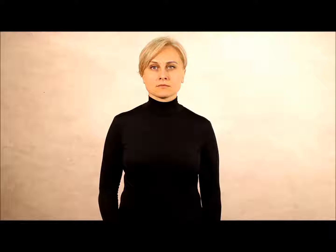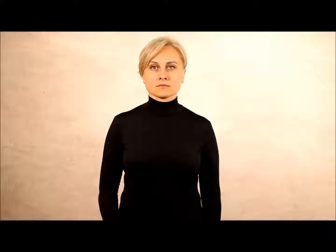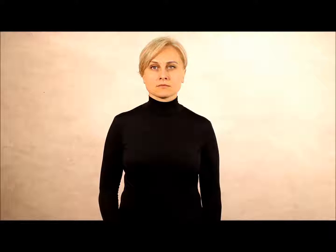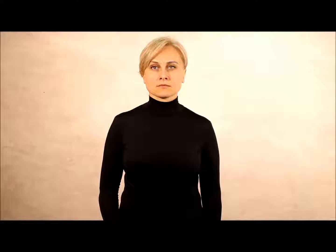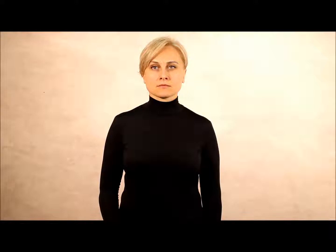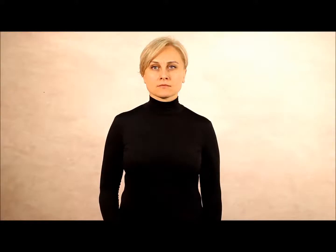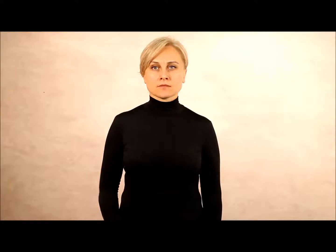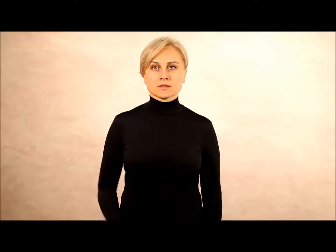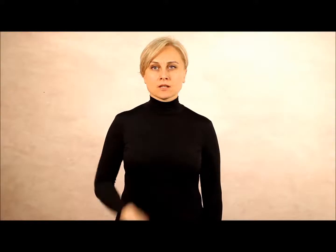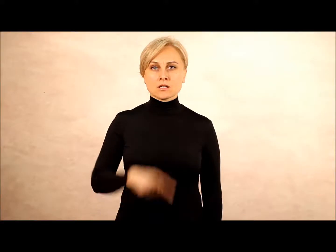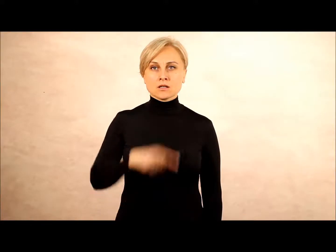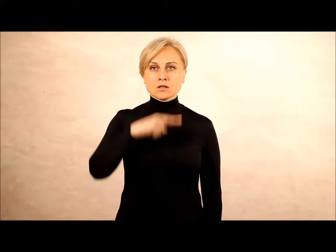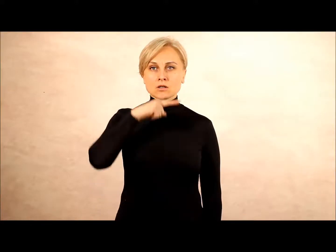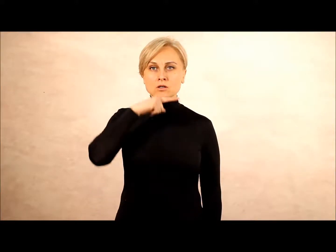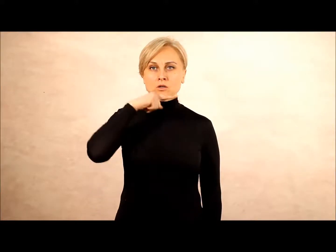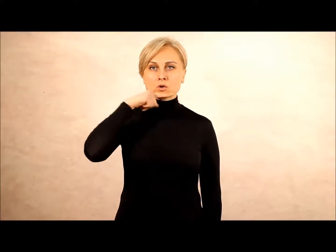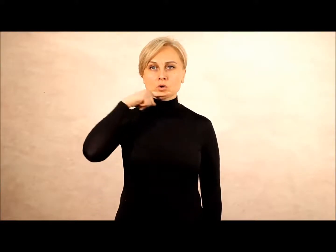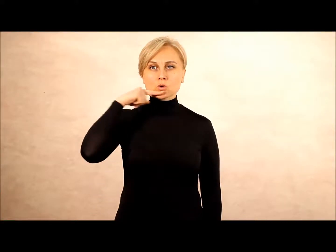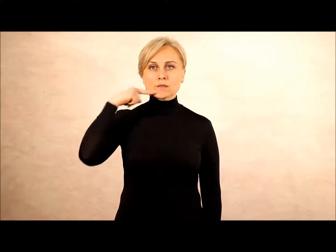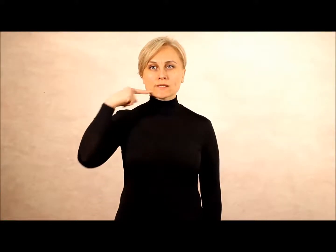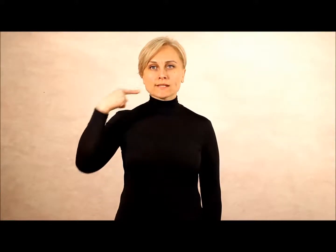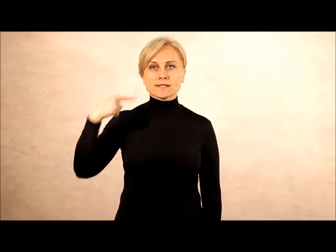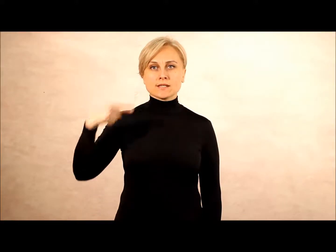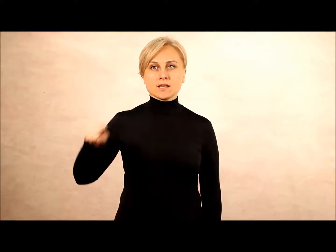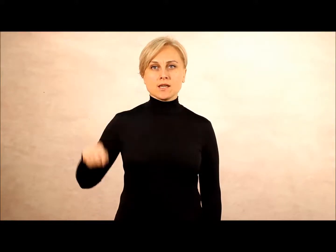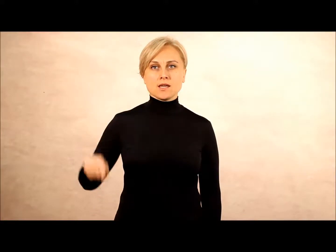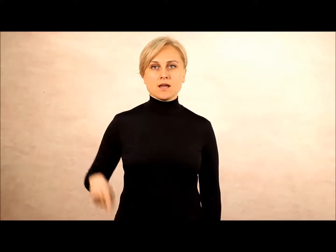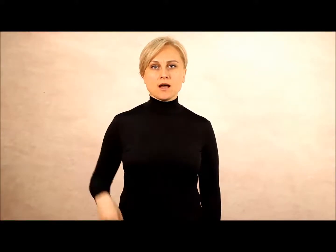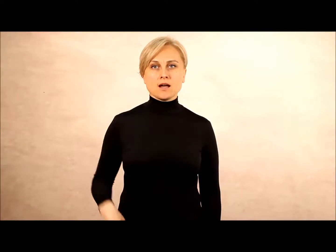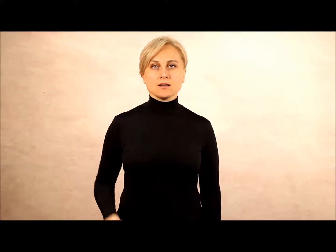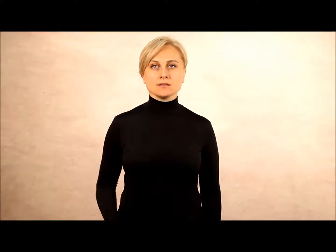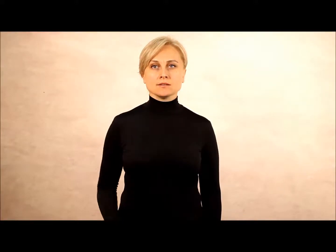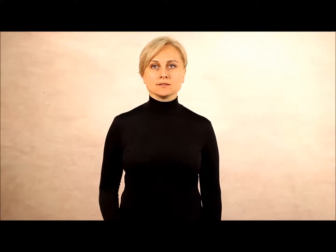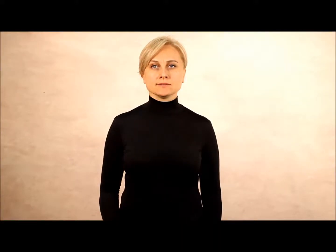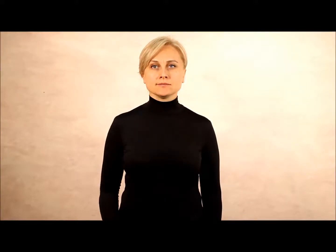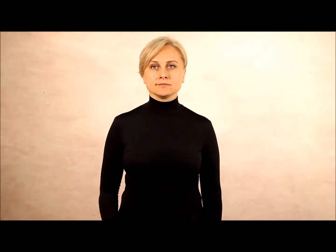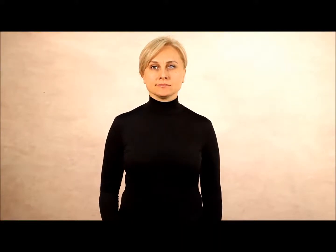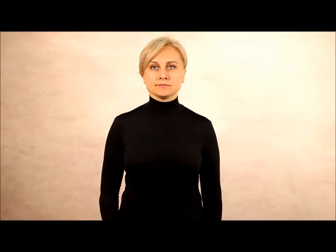Rusia